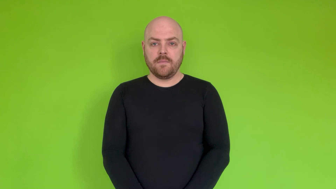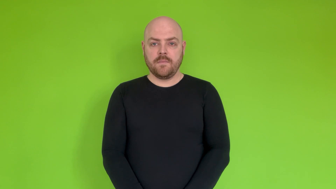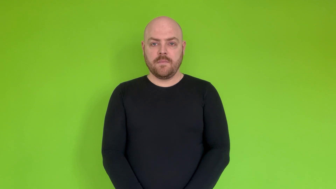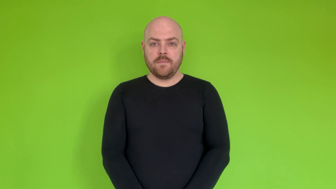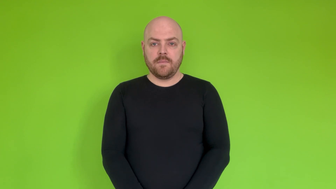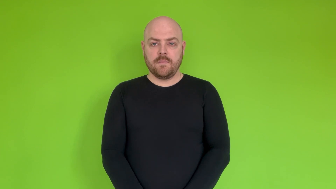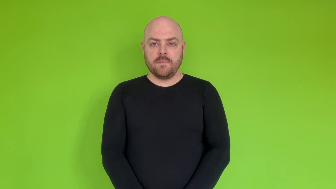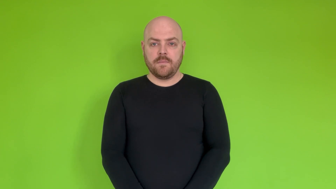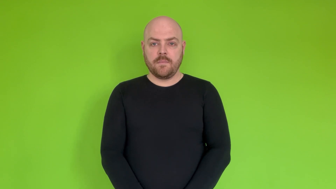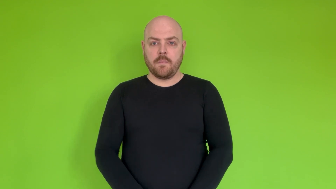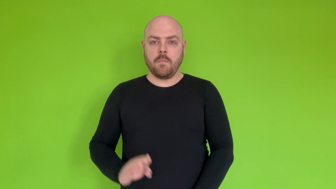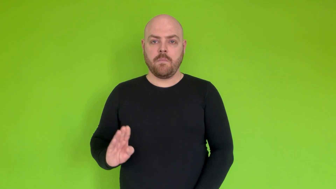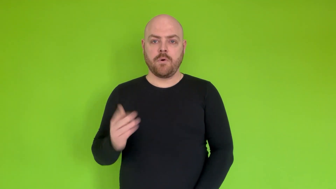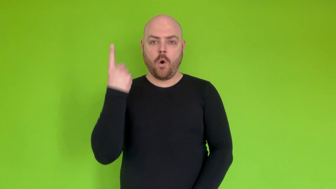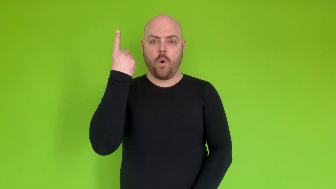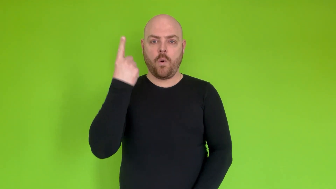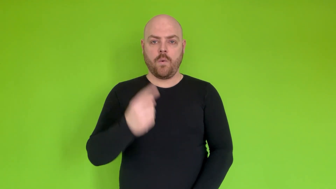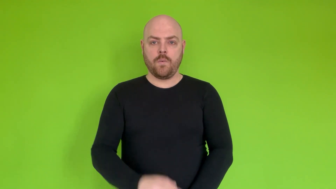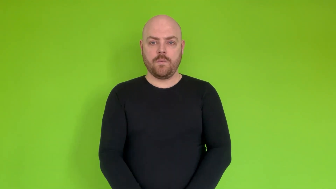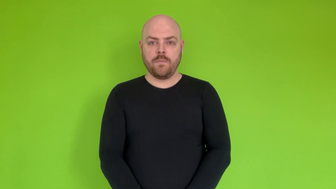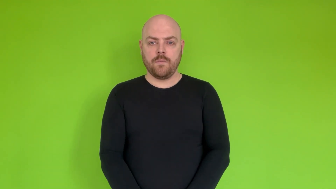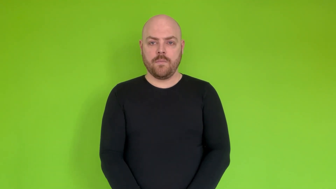Brunehaut